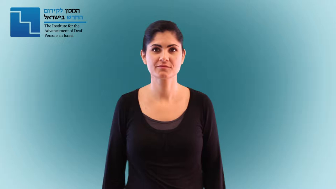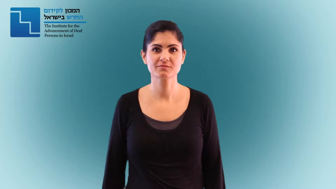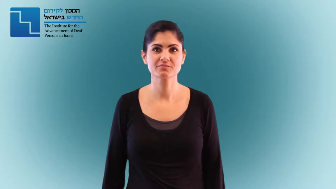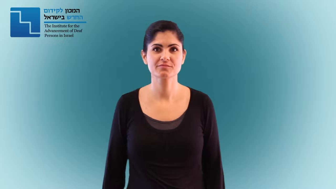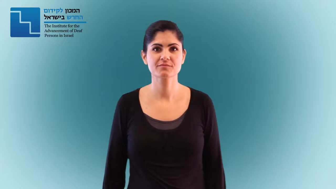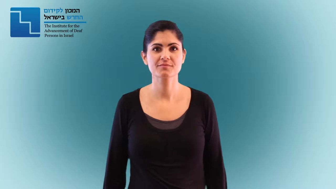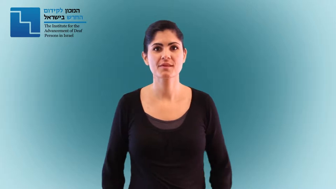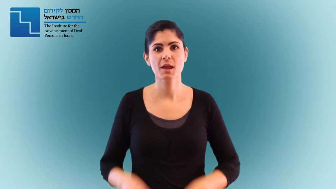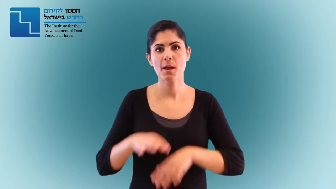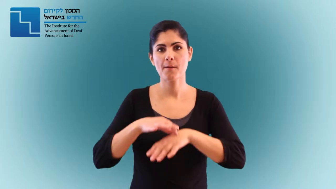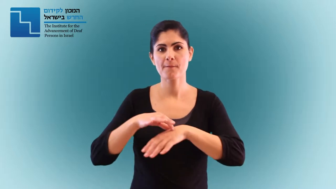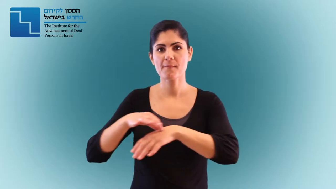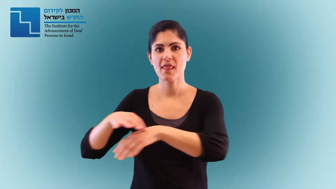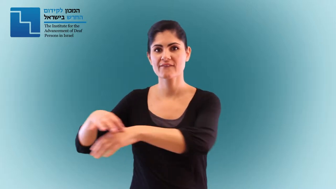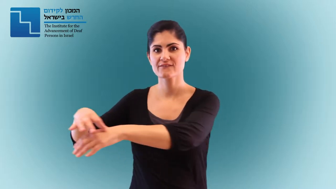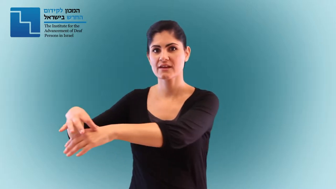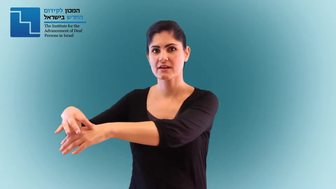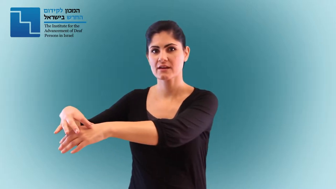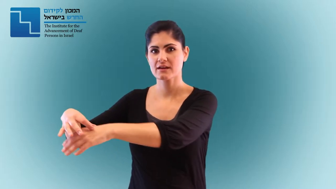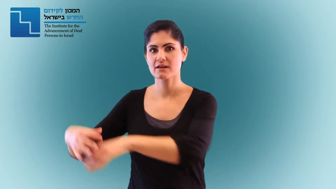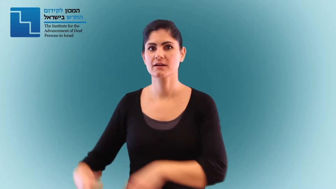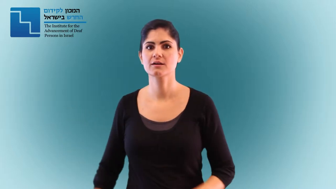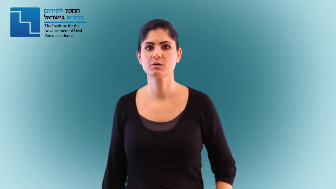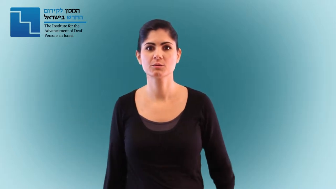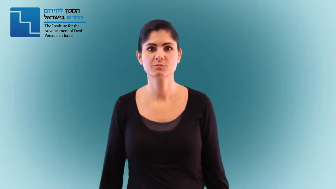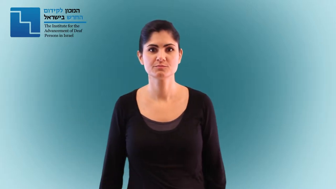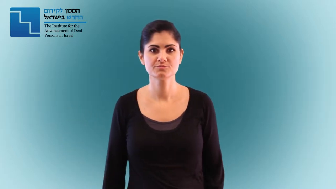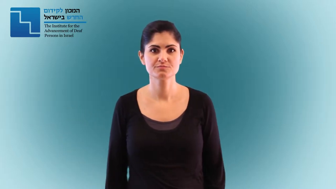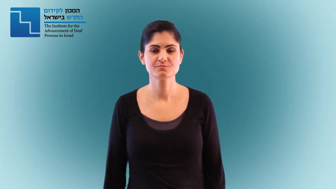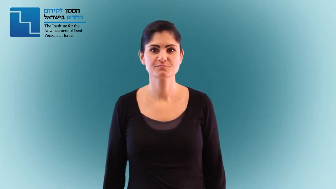מלווה